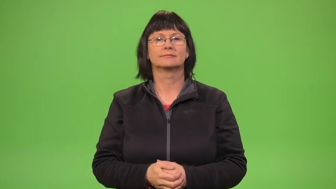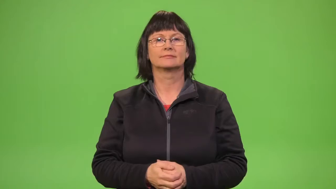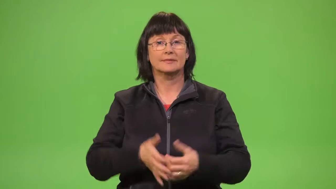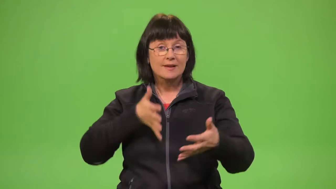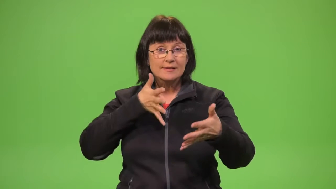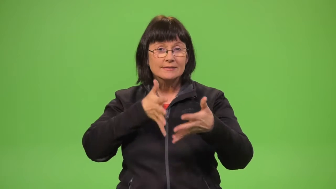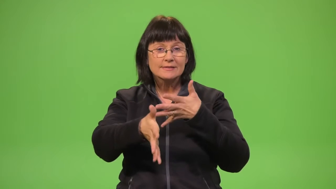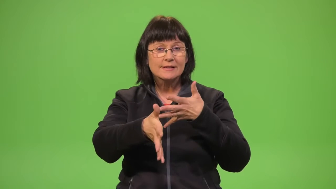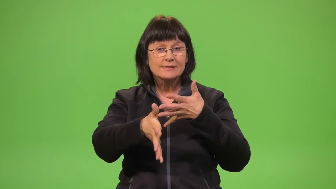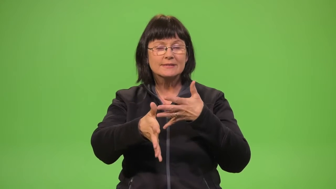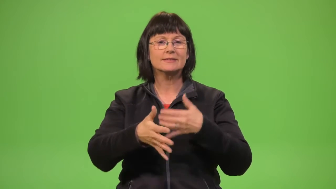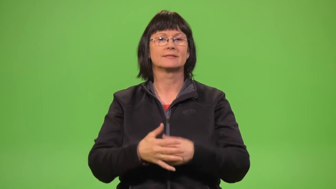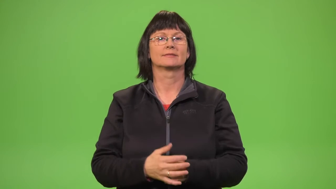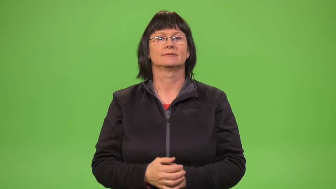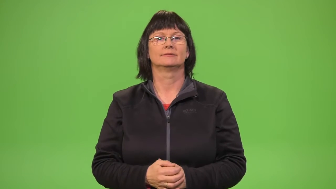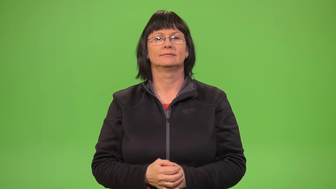Gegnsær